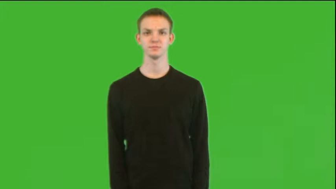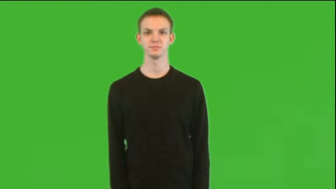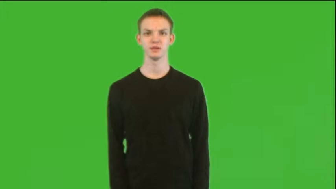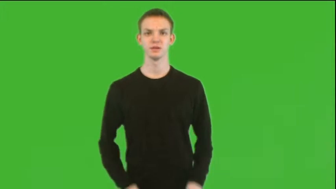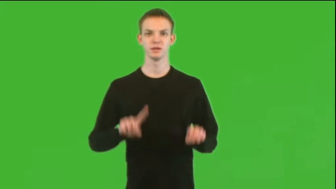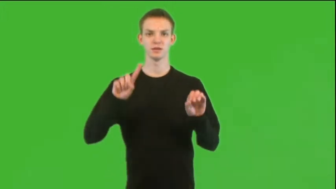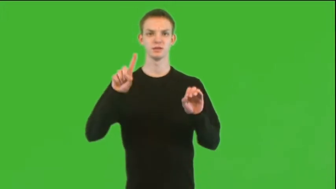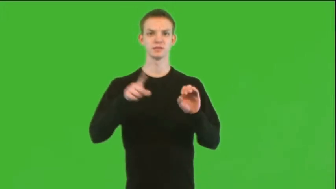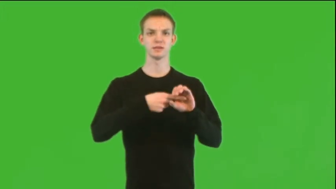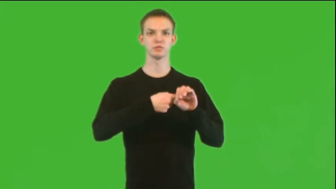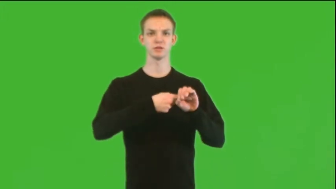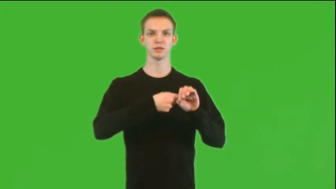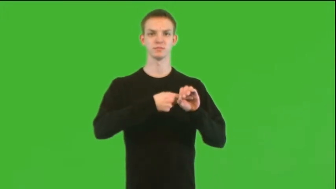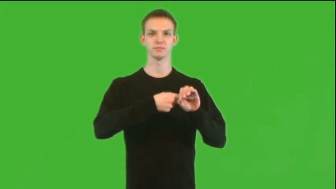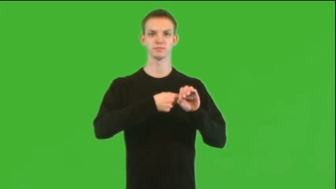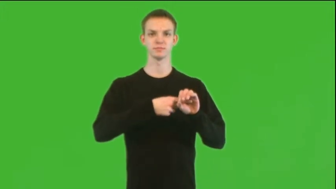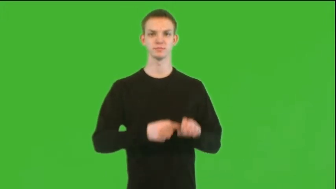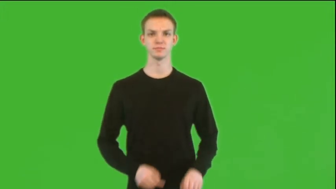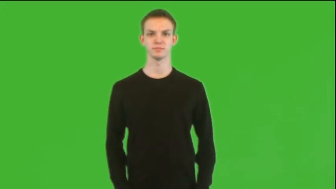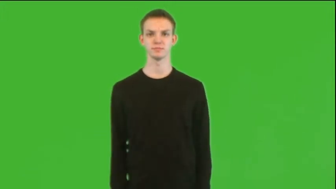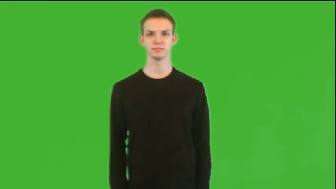zapłodnienie